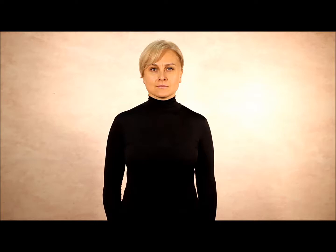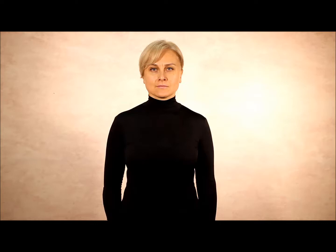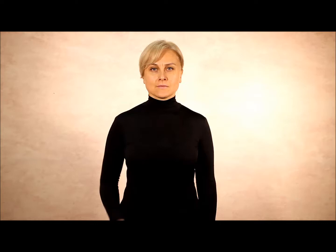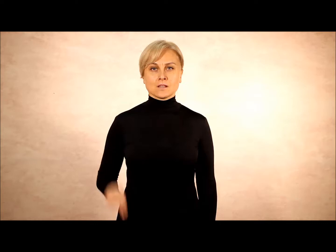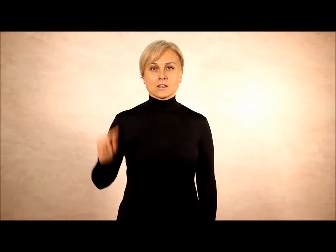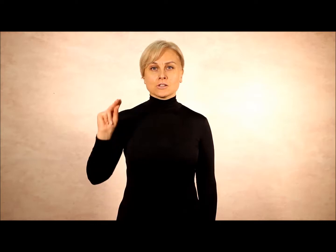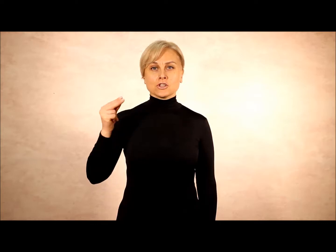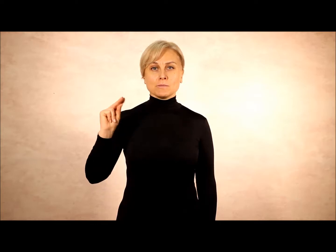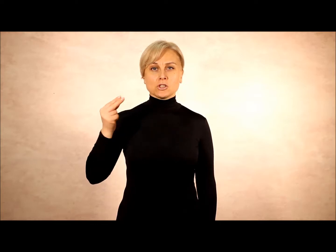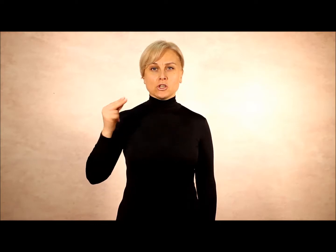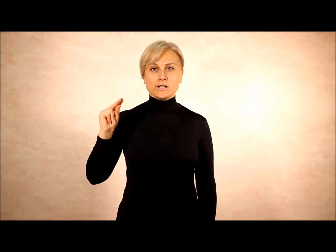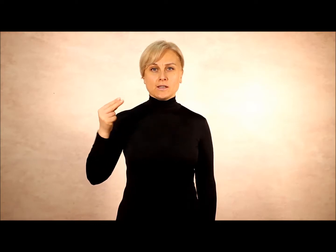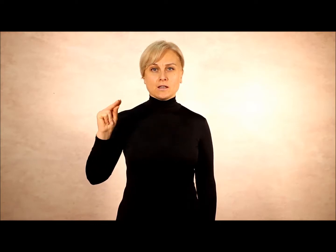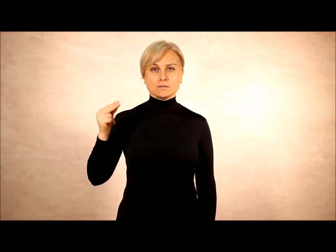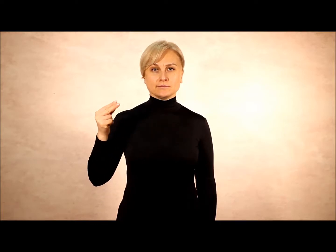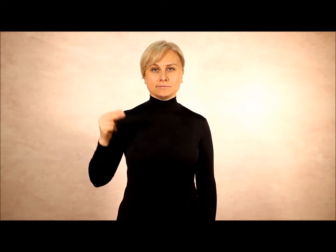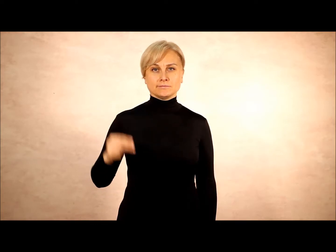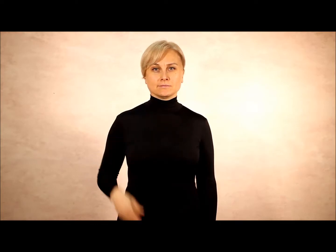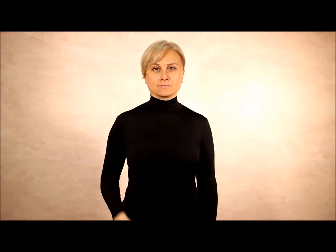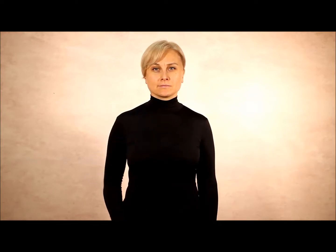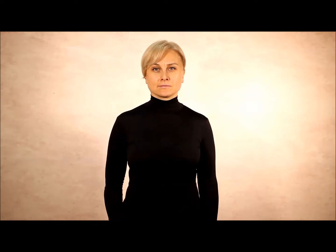Cimișlia